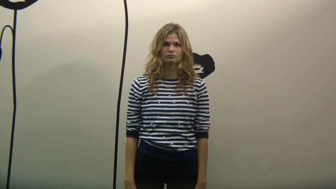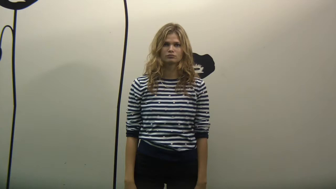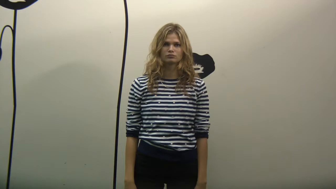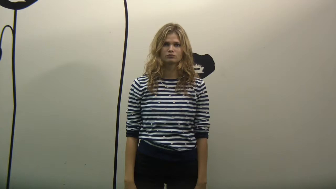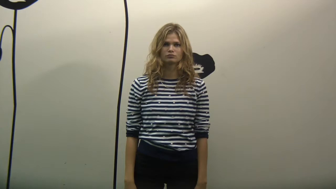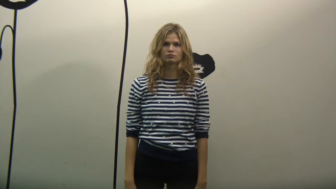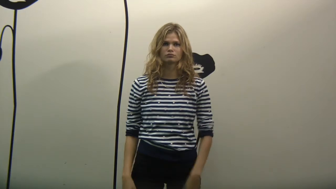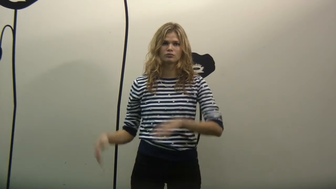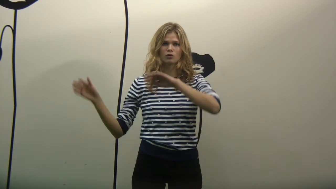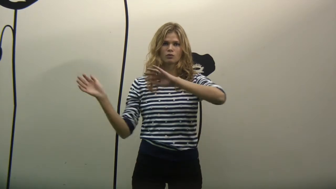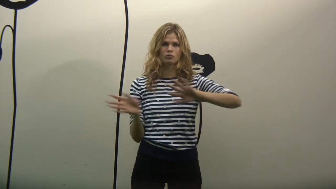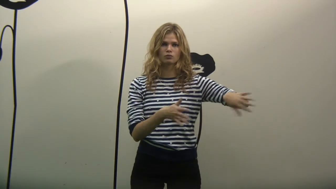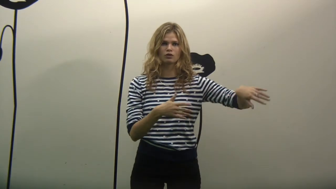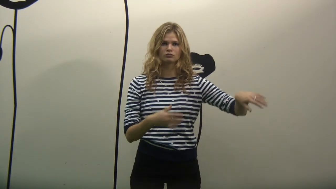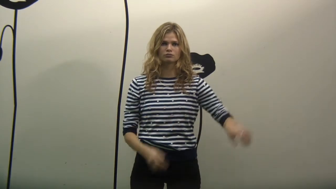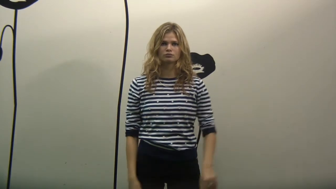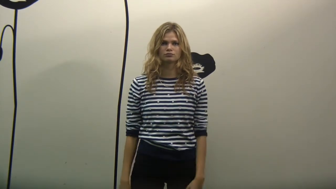רוח